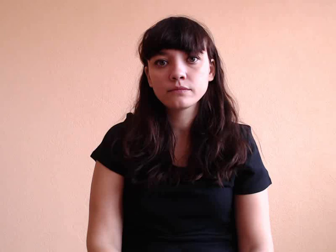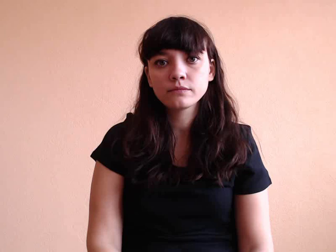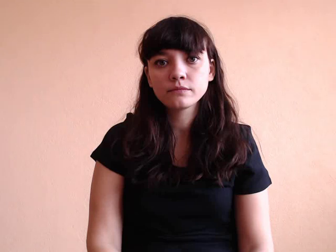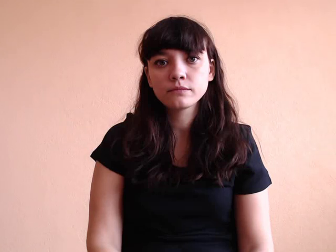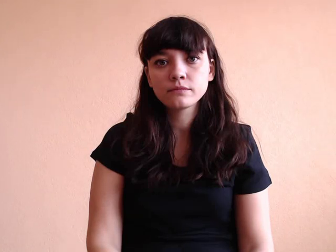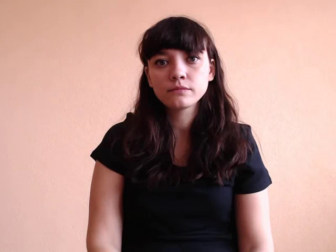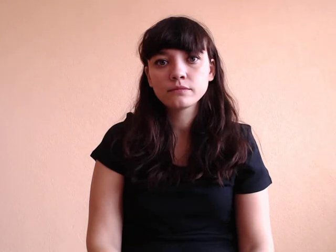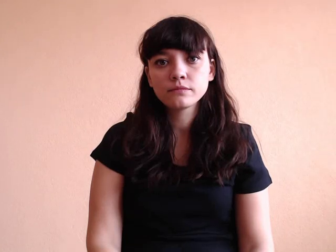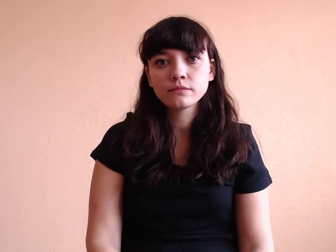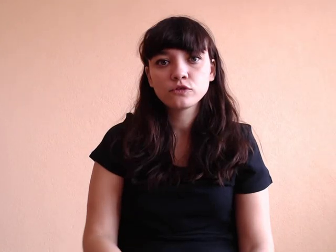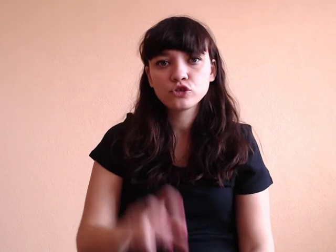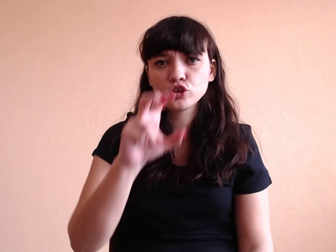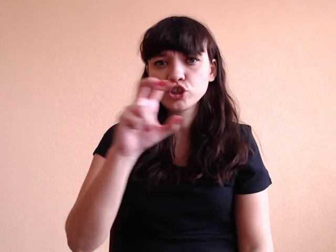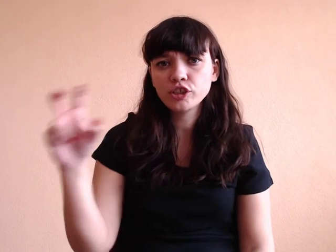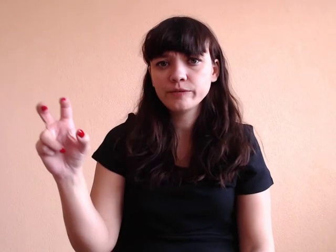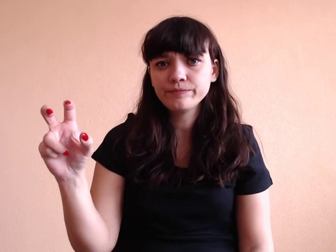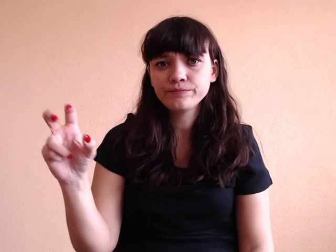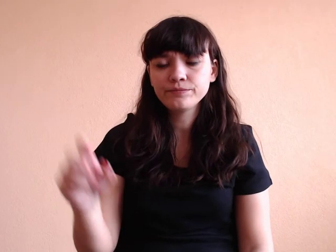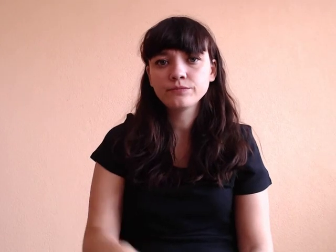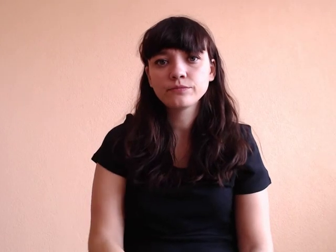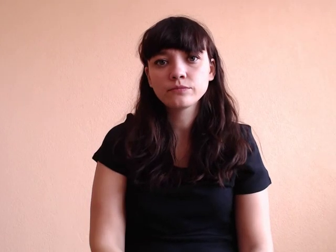CZY